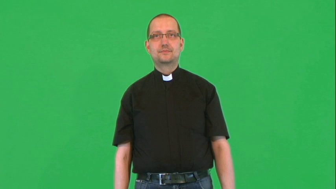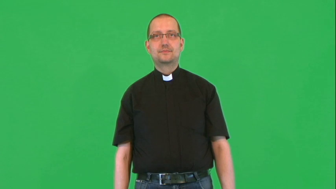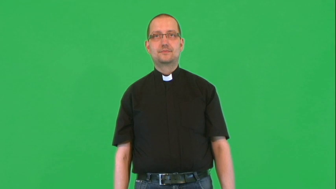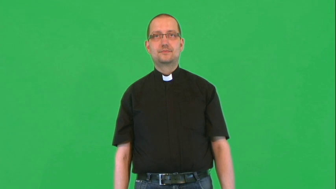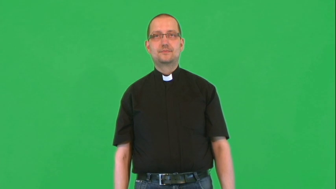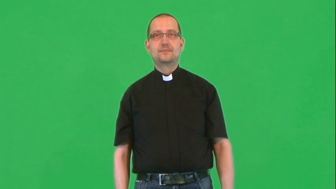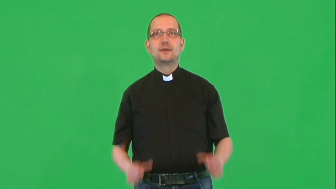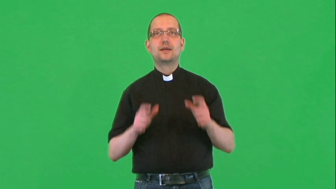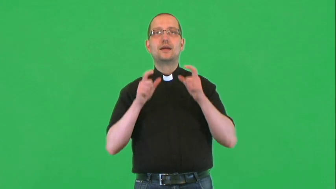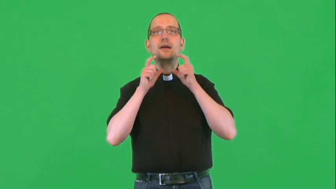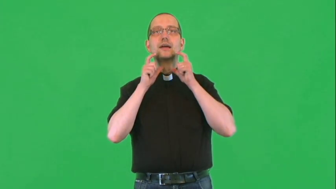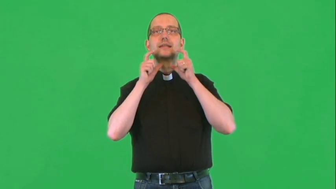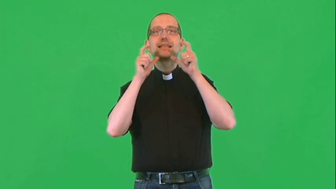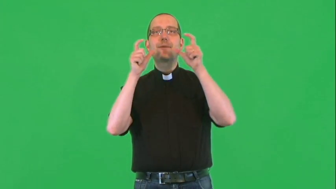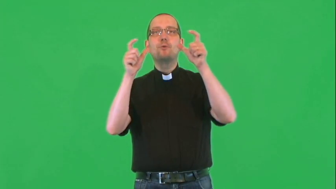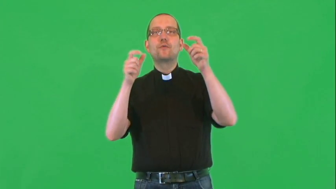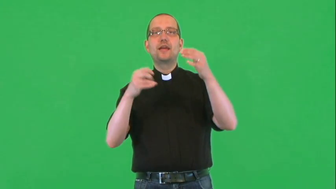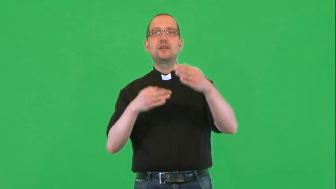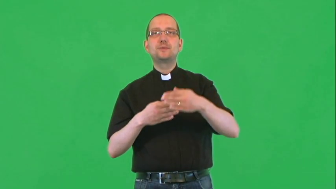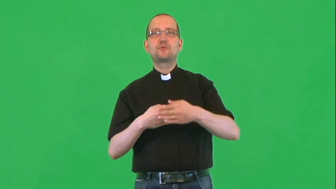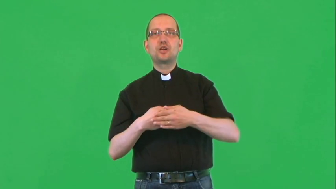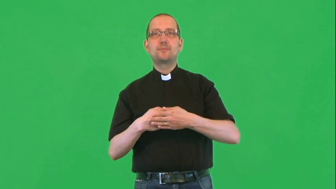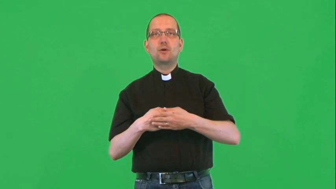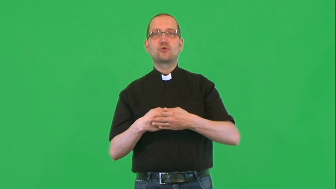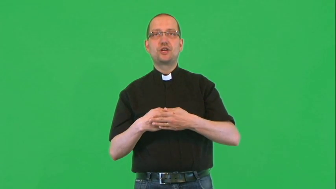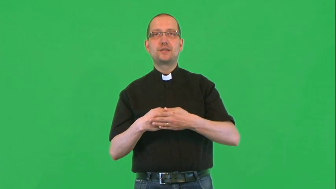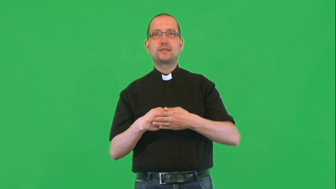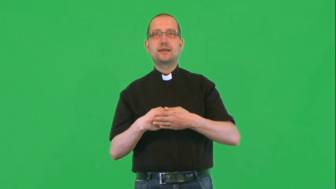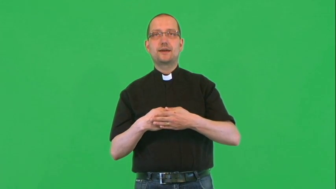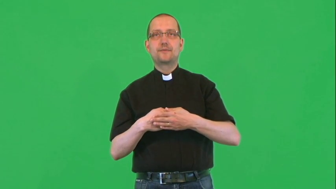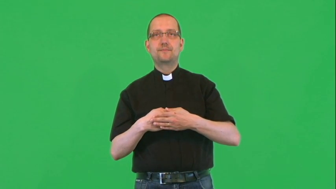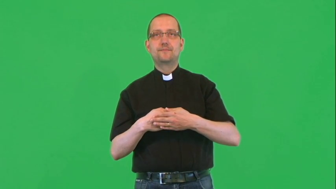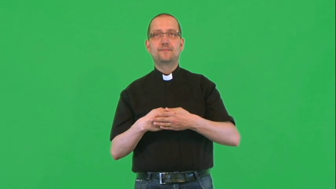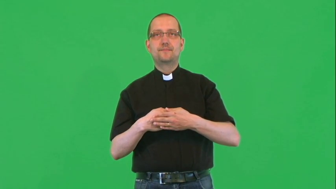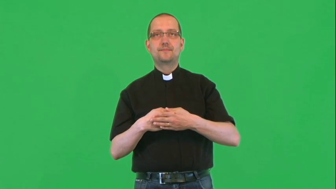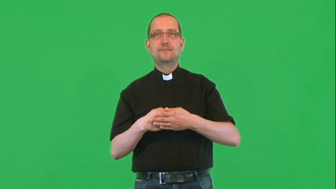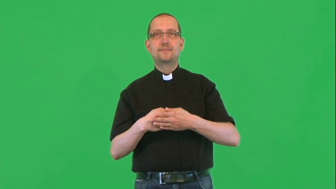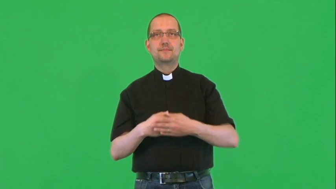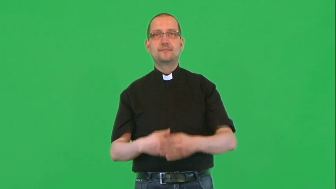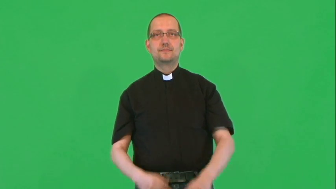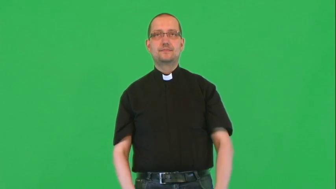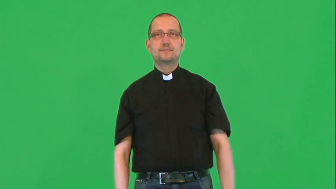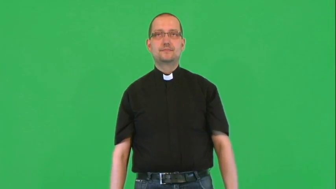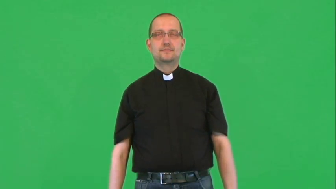zapowiedzi przedmałżeńskie